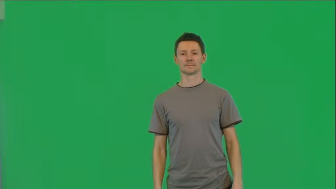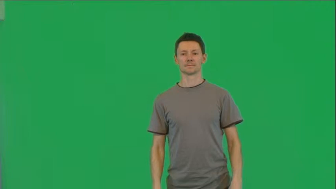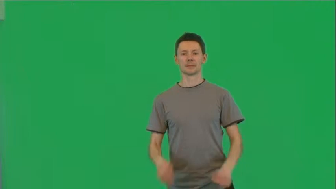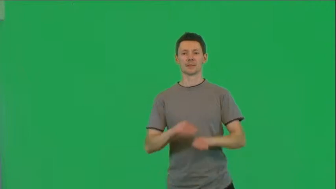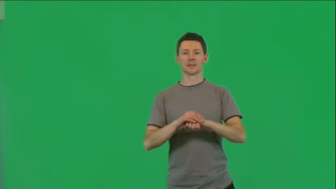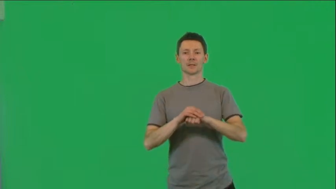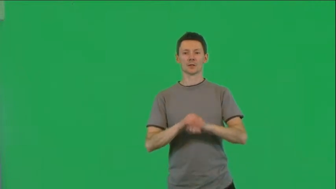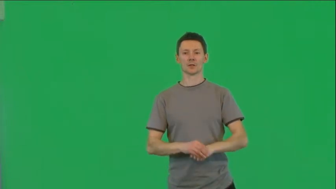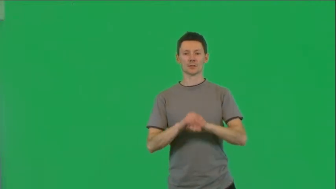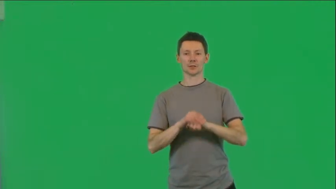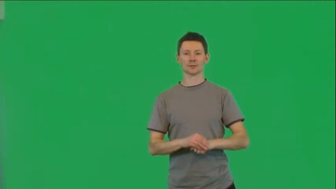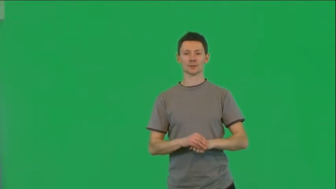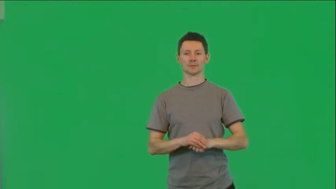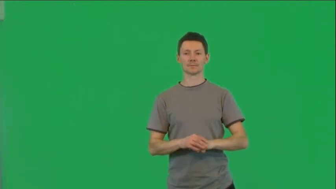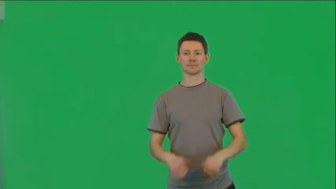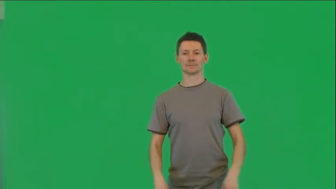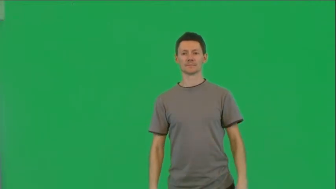koleżeński